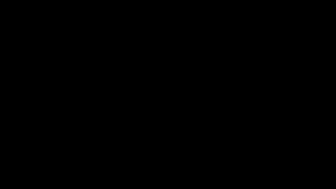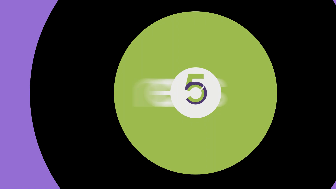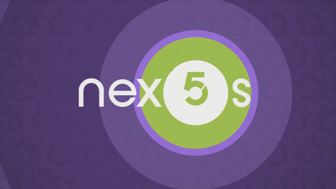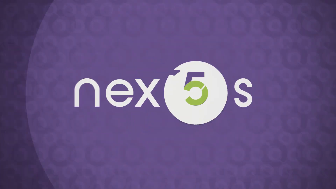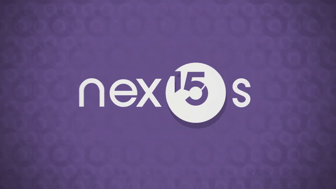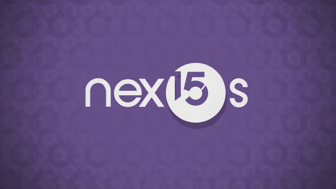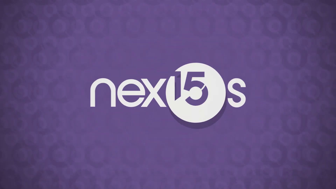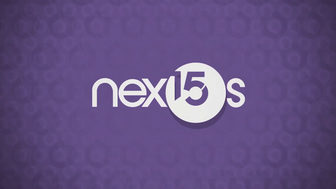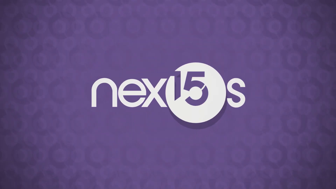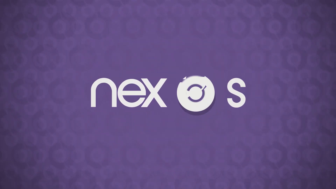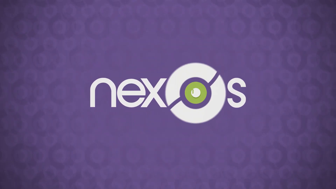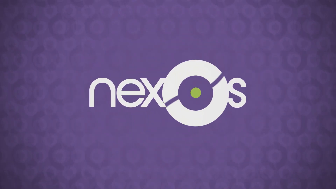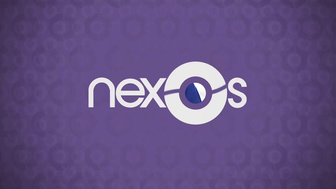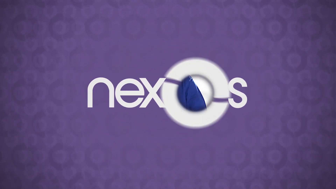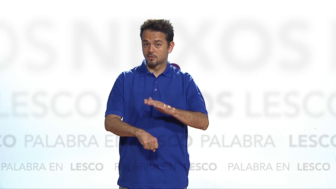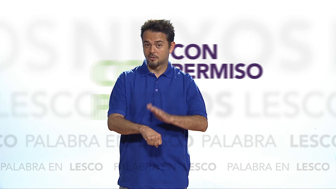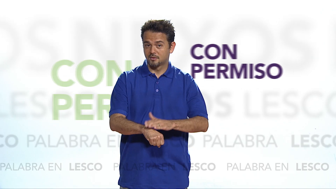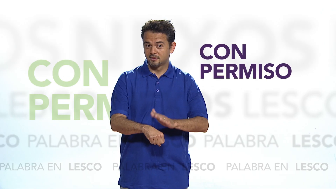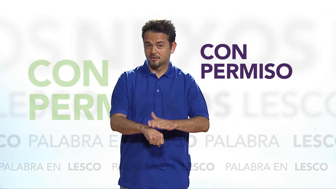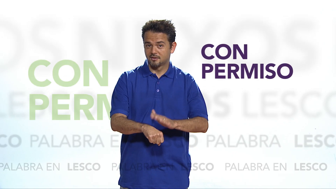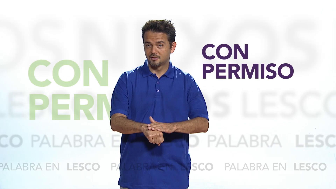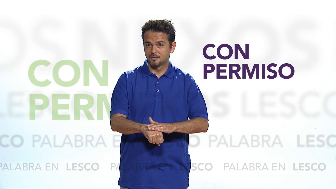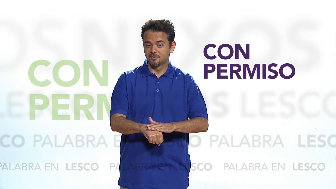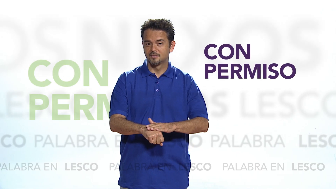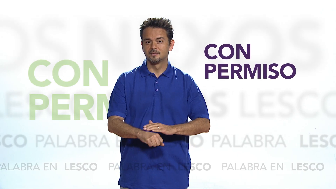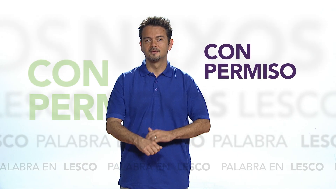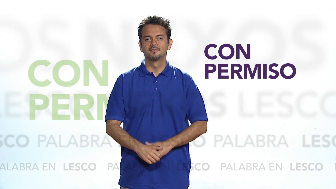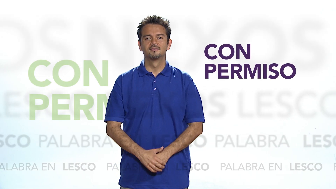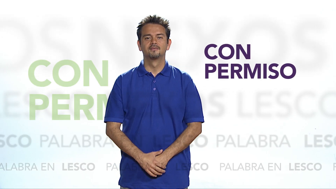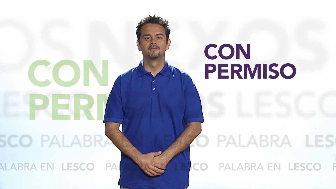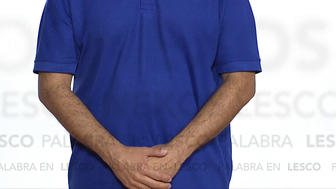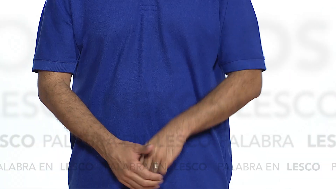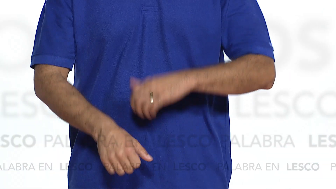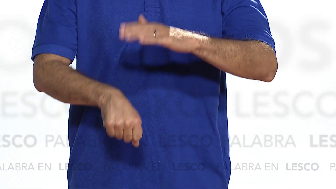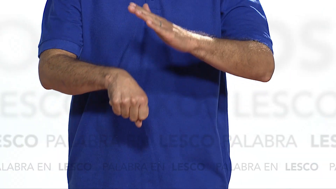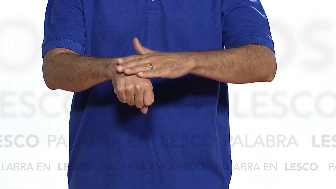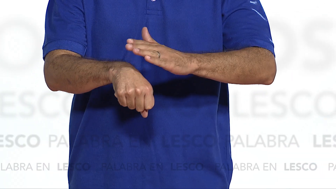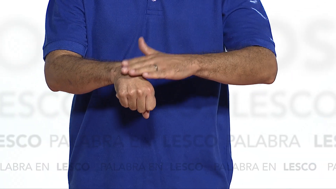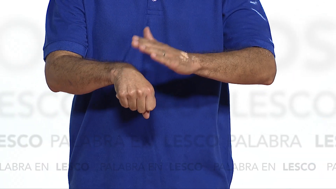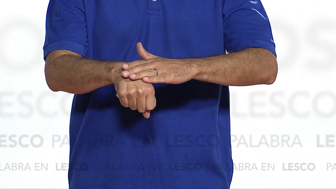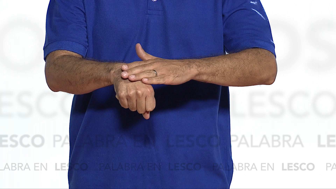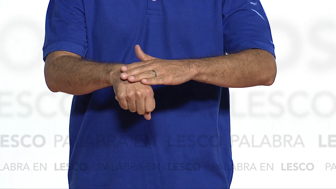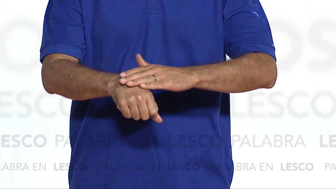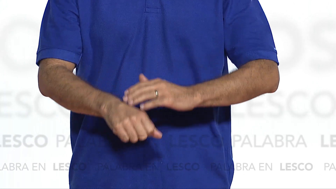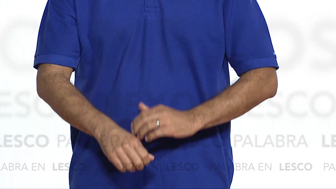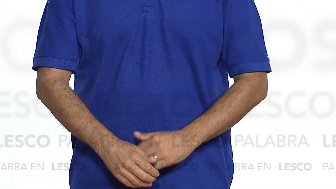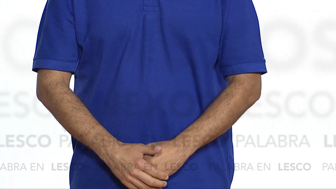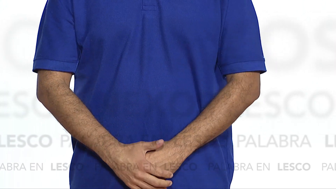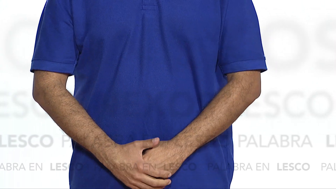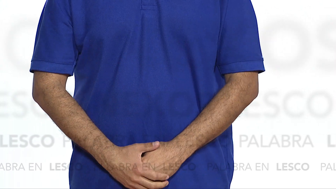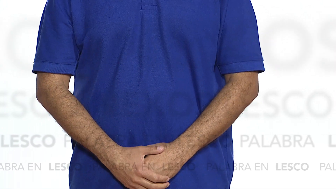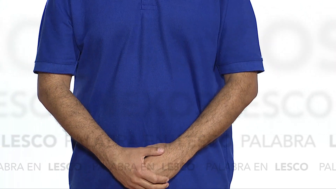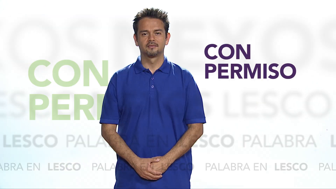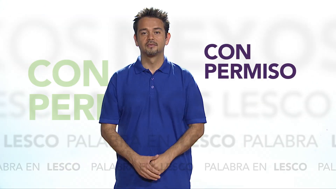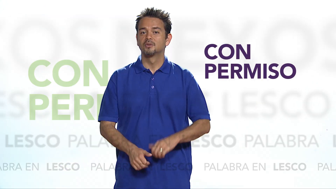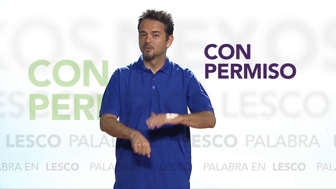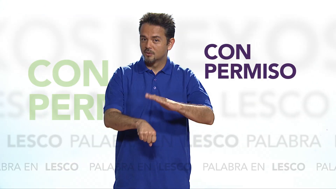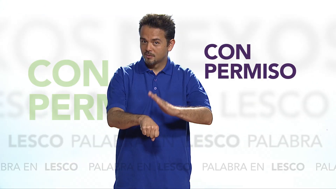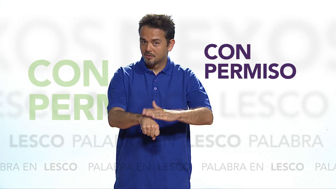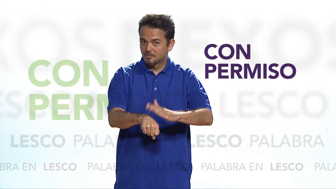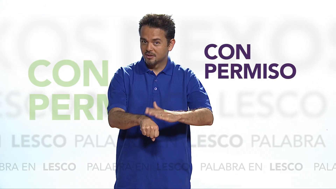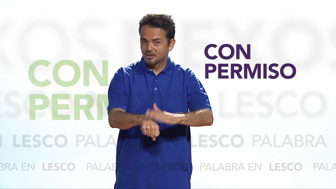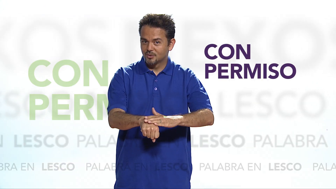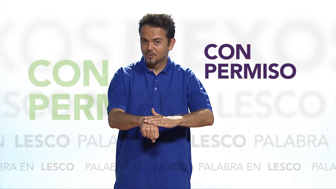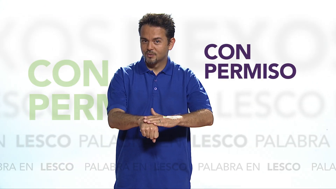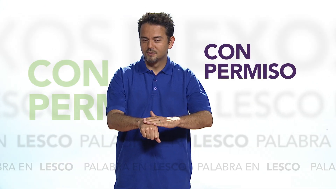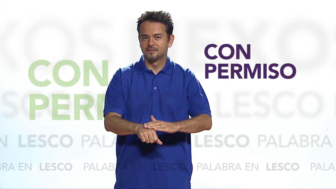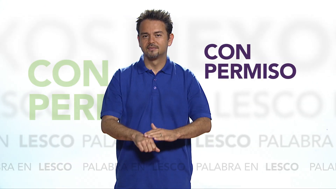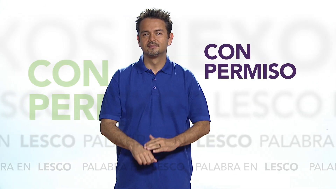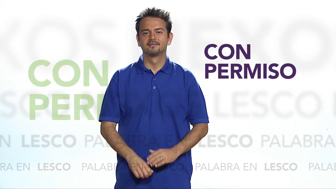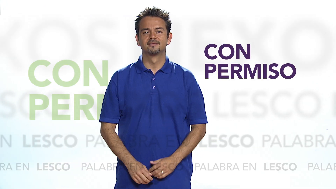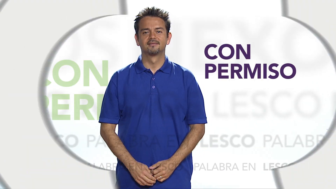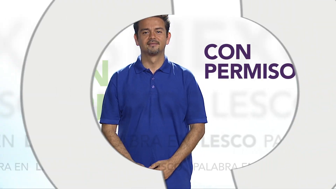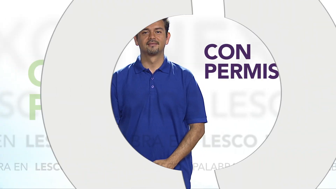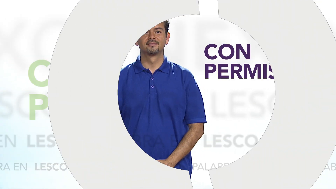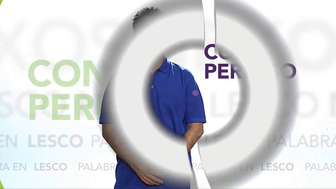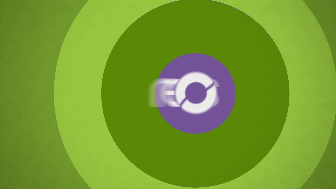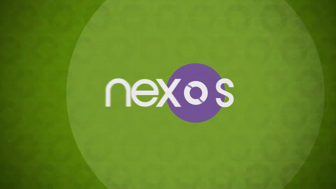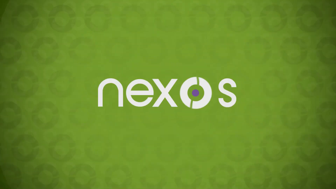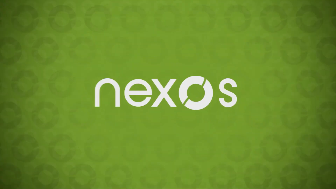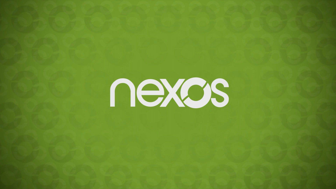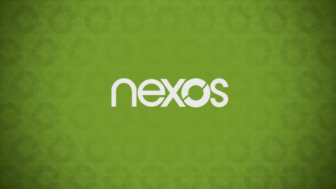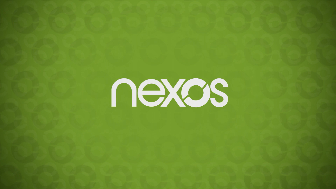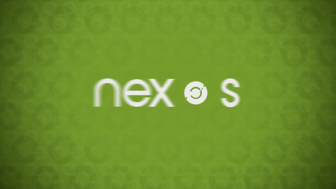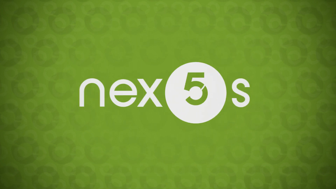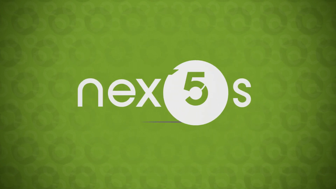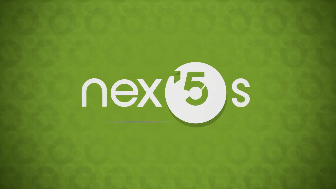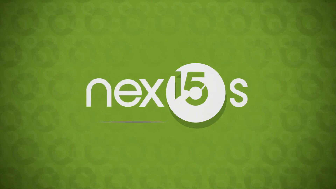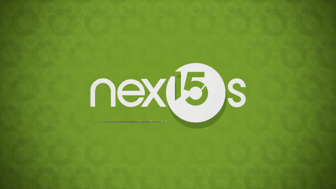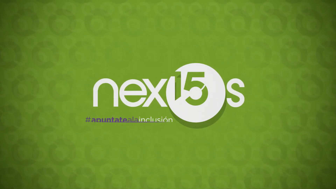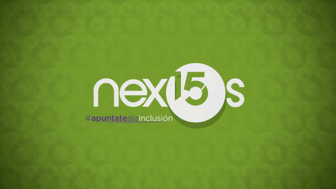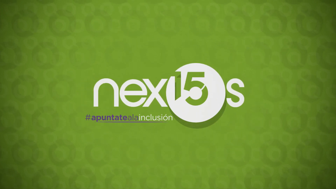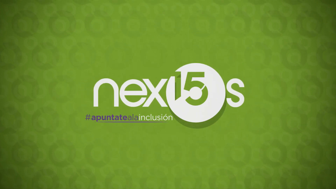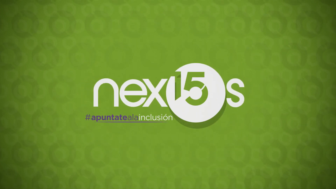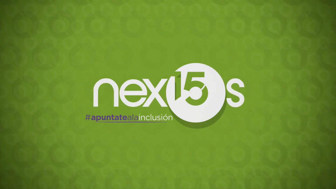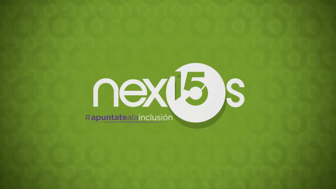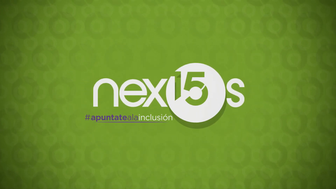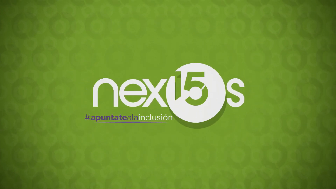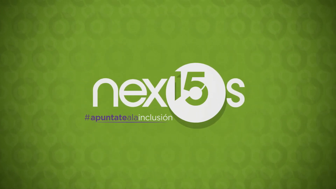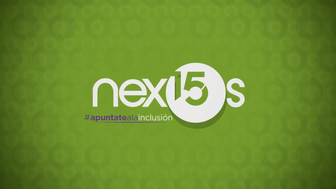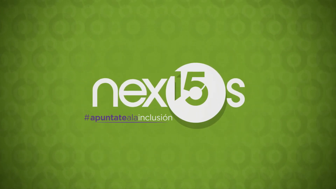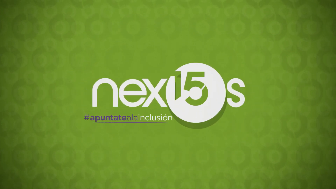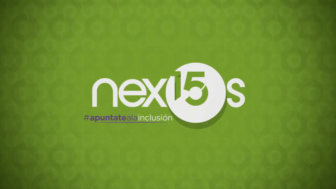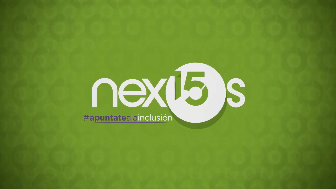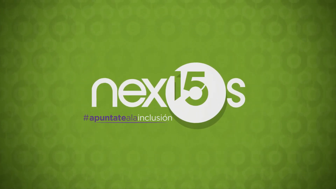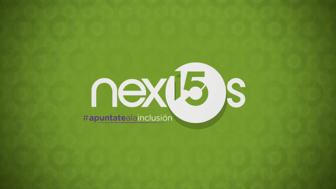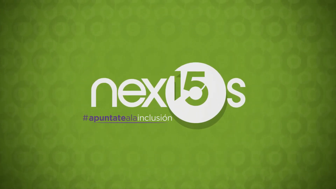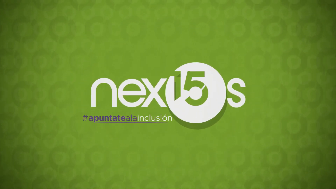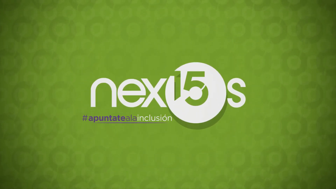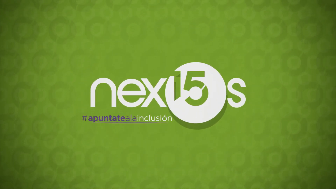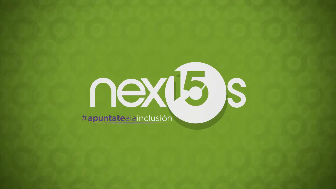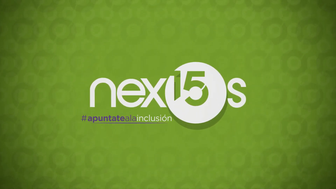Con Permiso